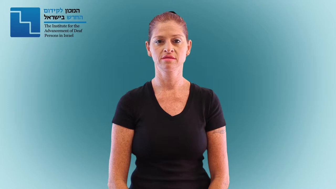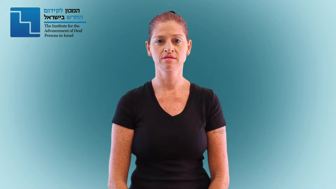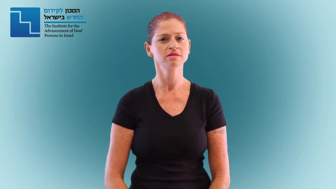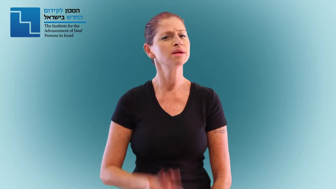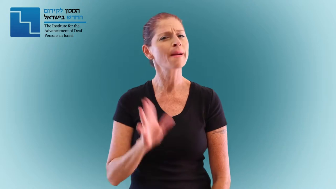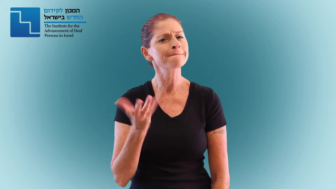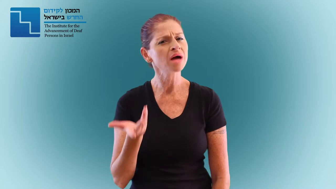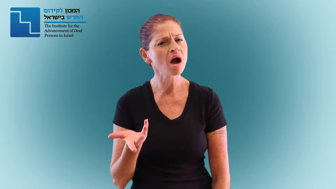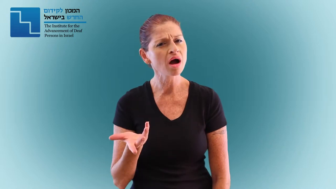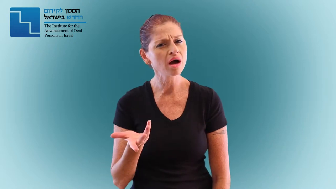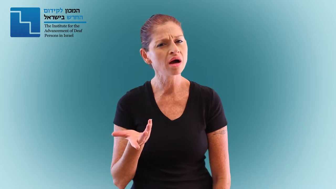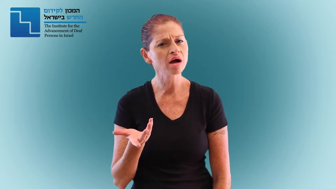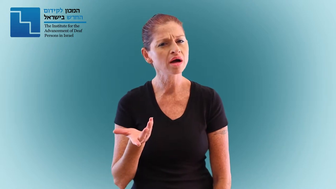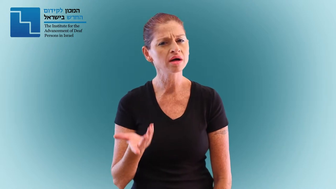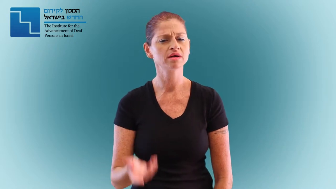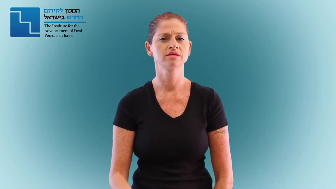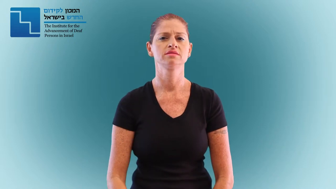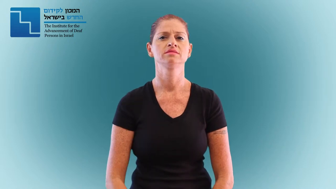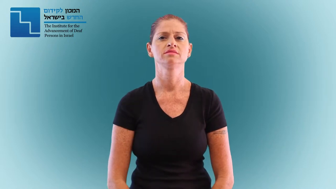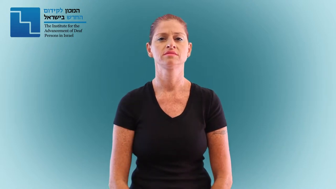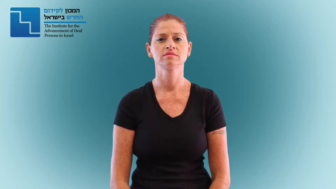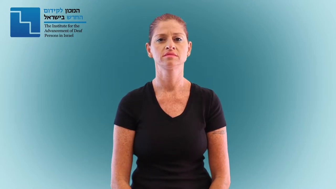מה